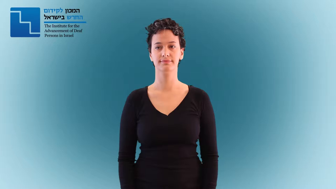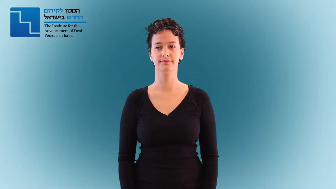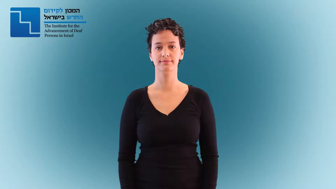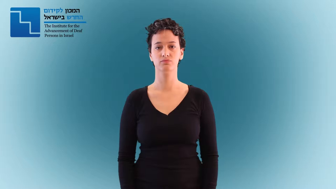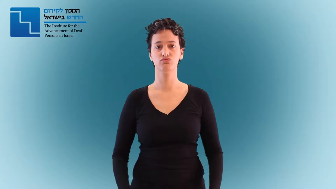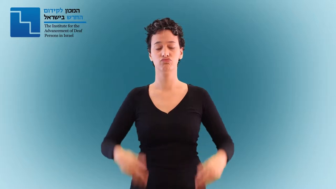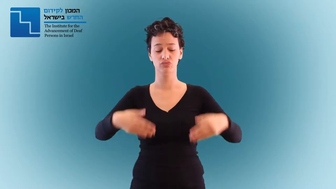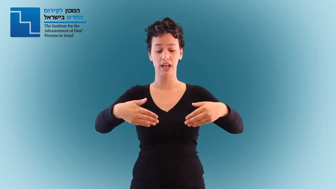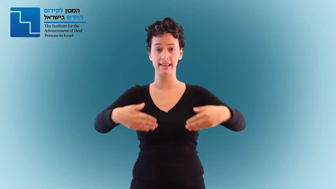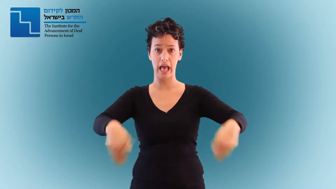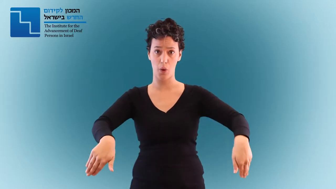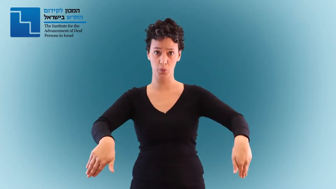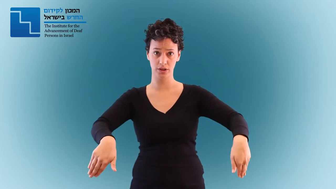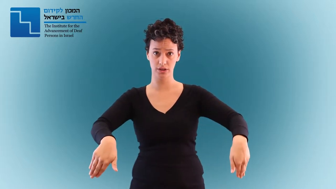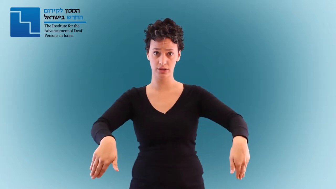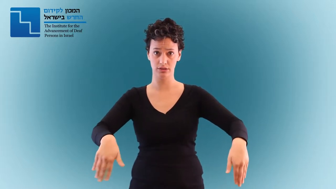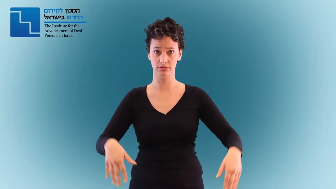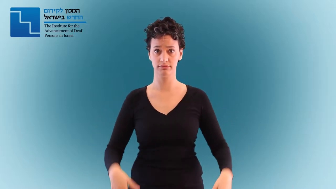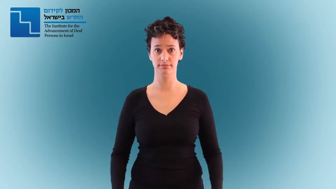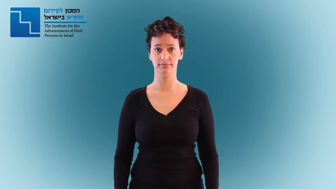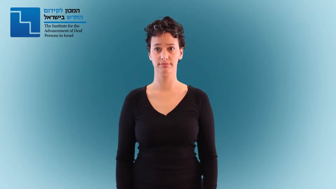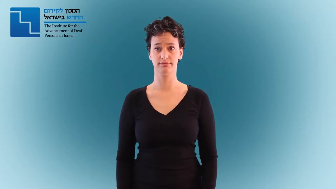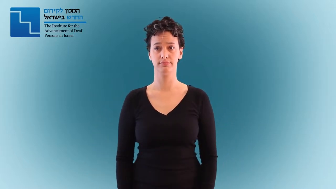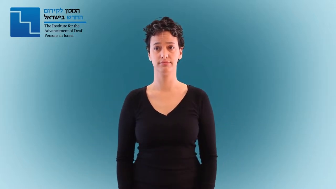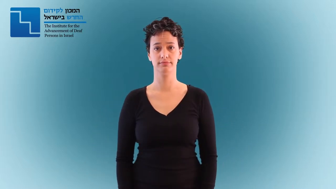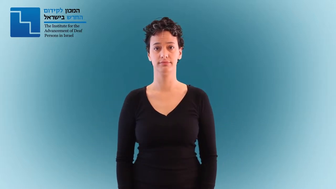נכות